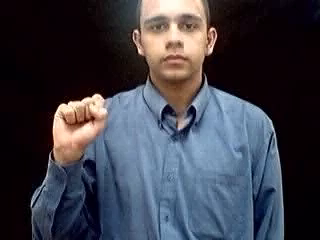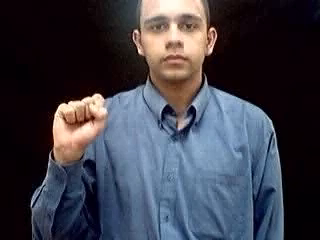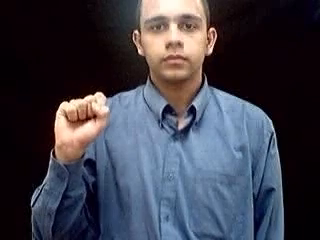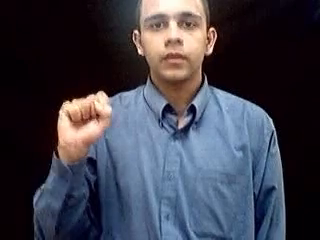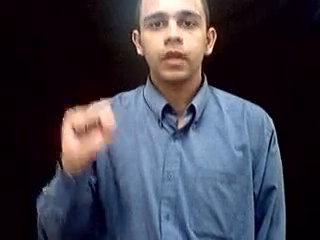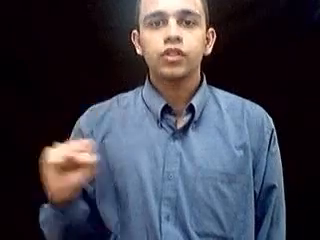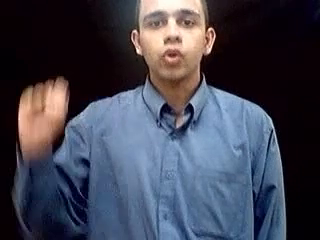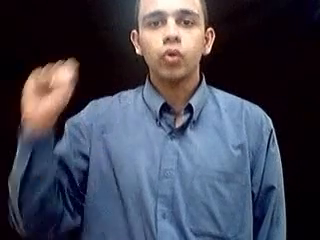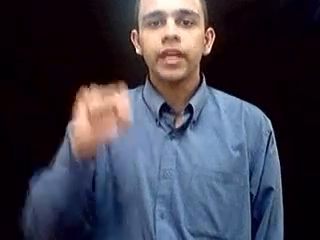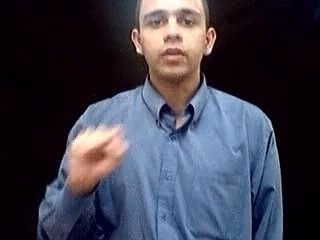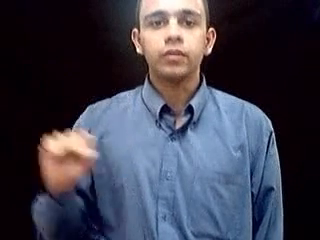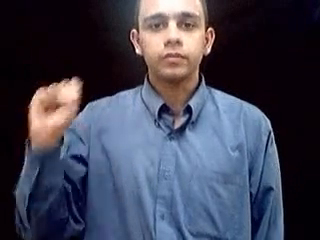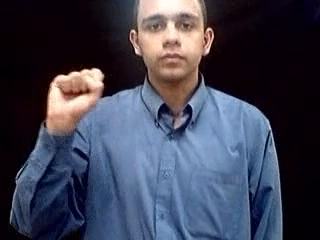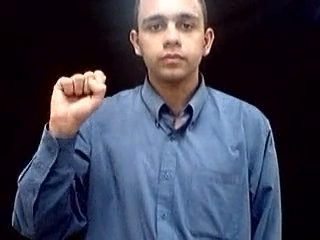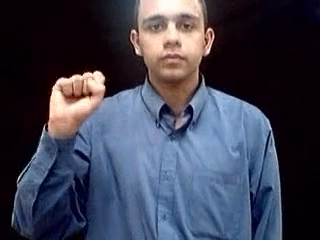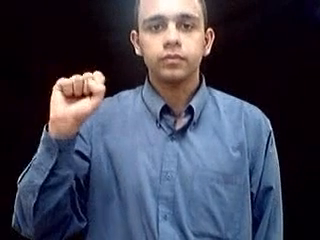solteiro